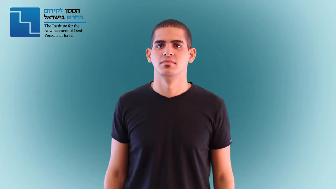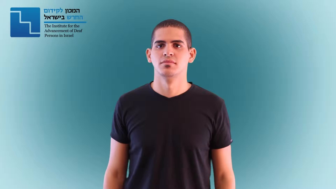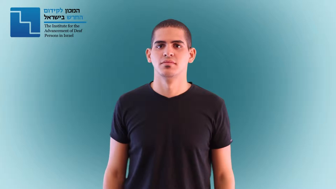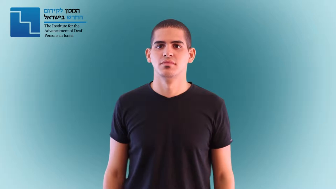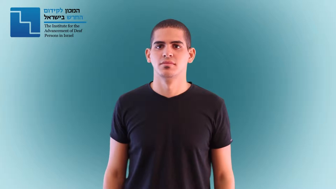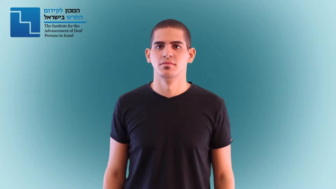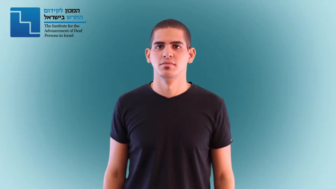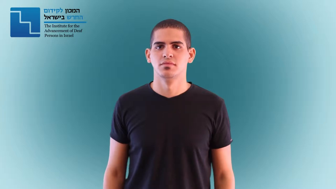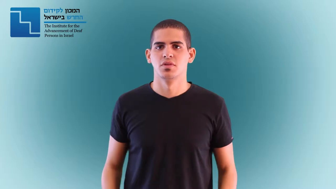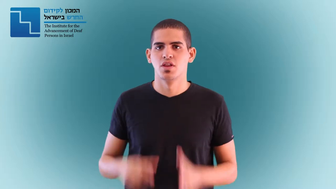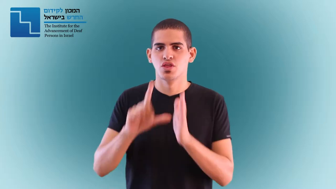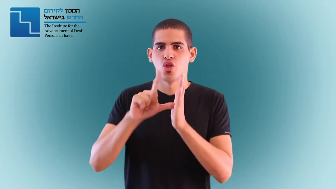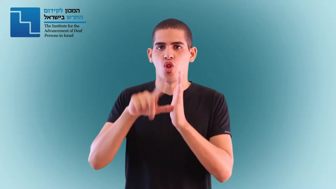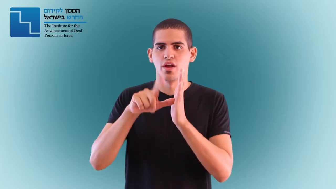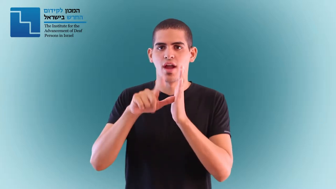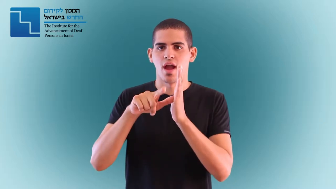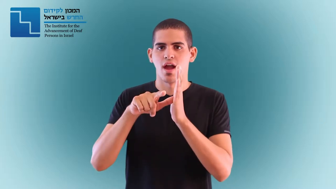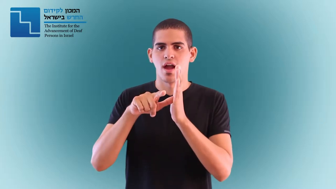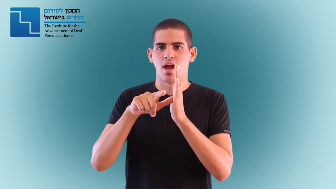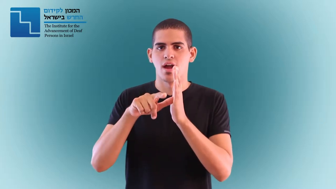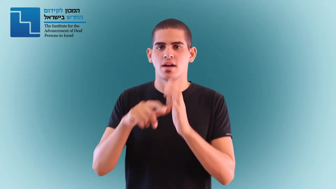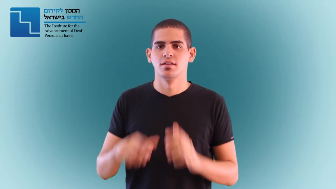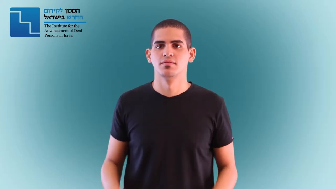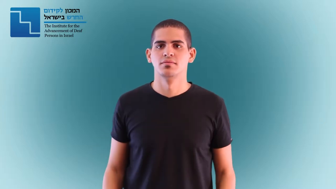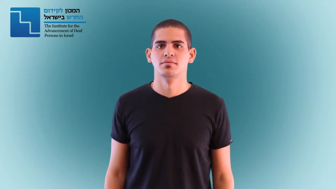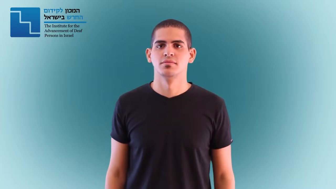טכנולוגיה